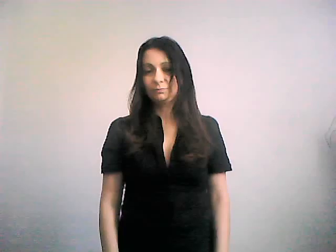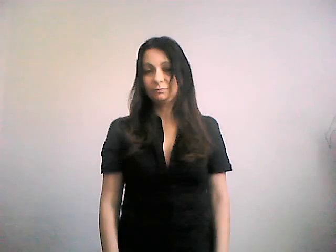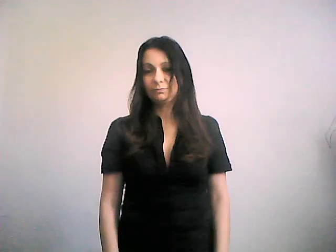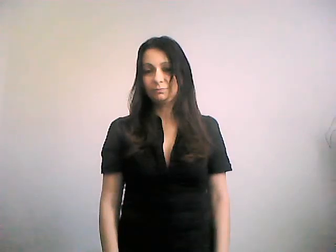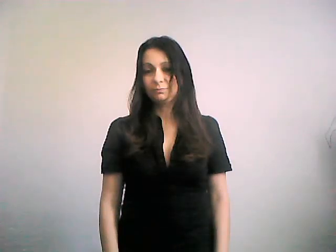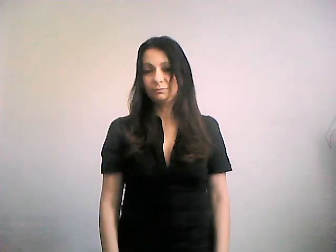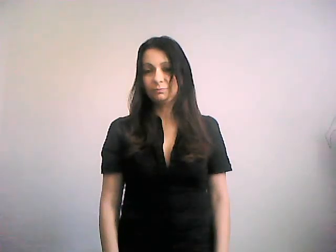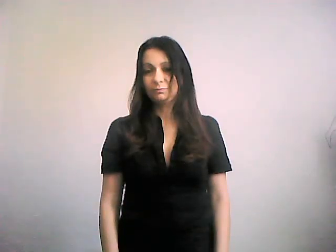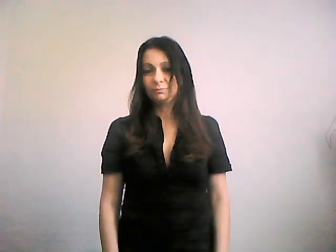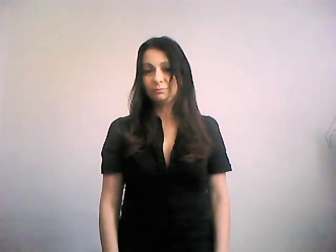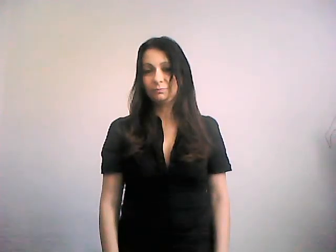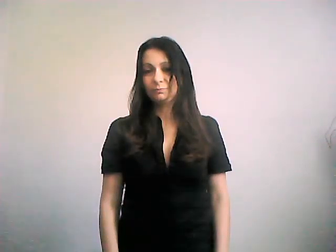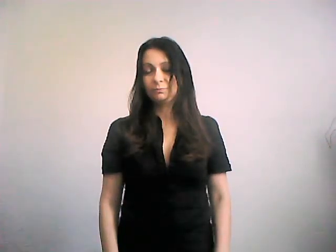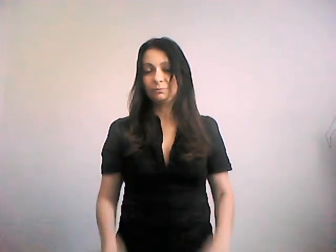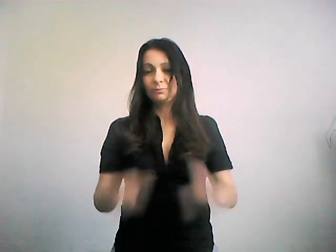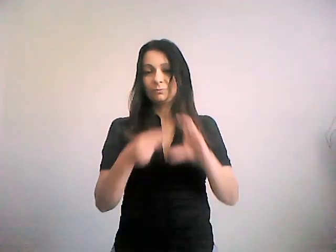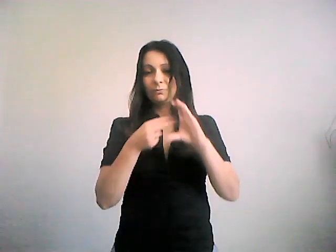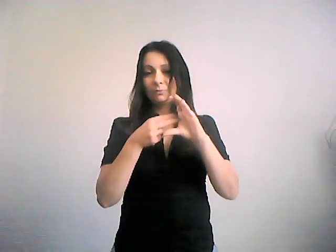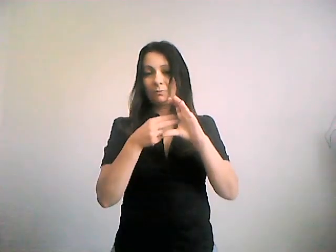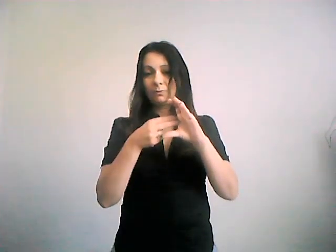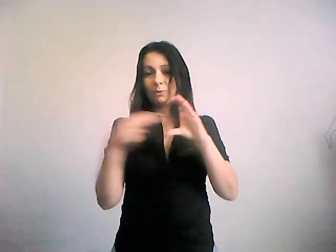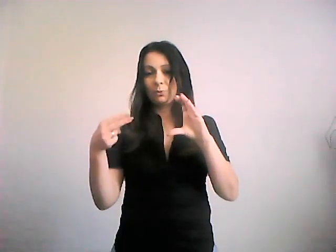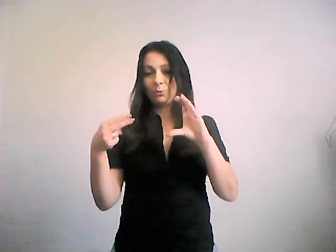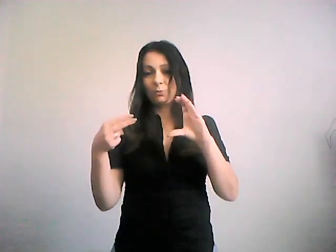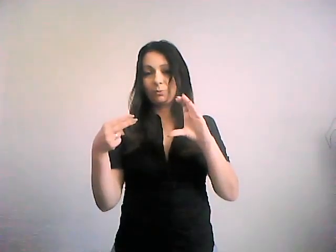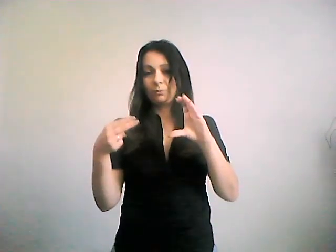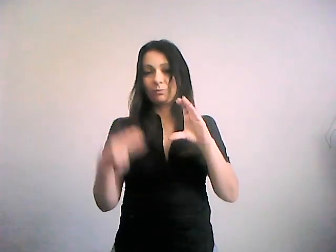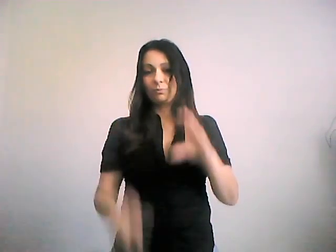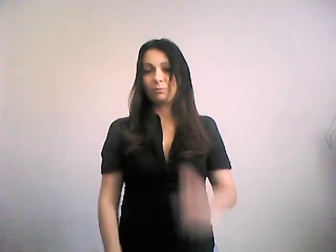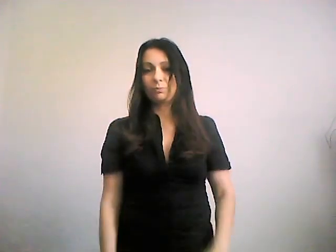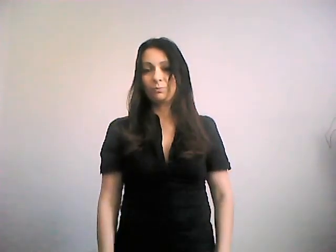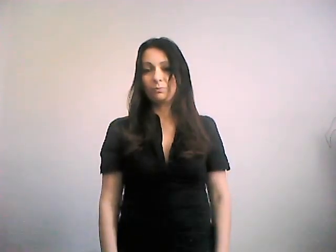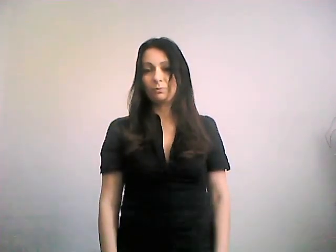Euro